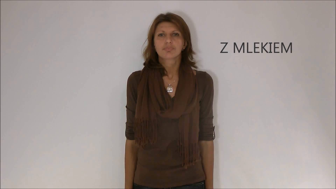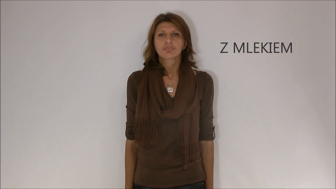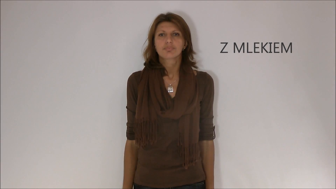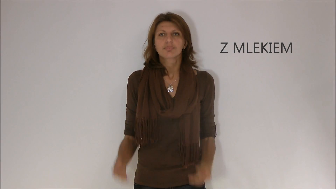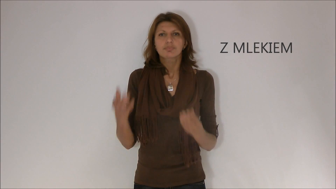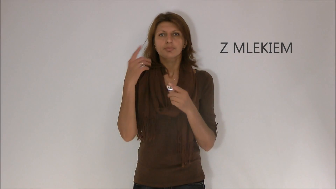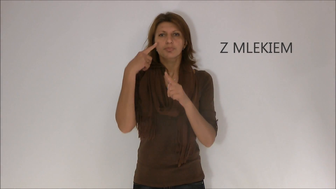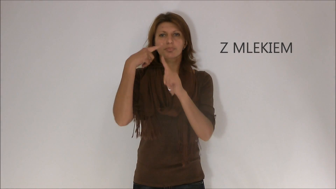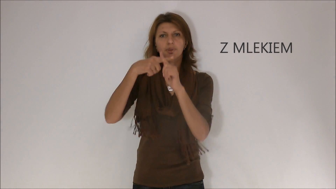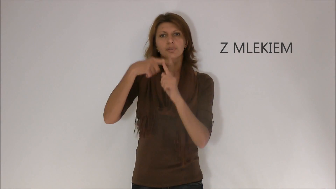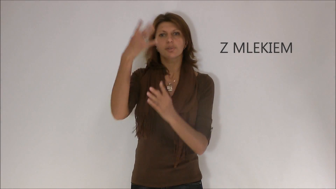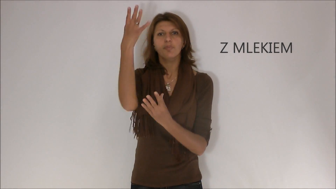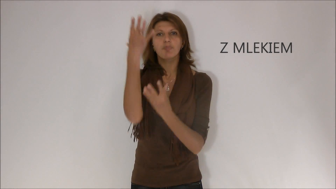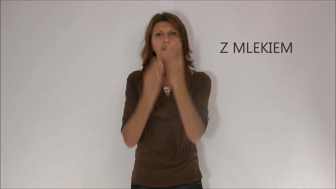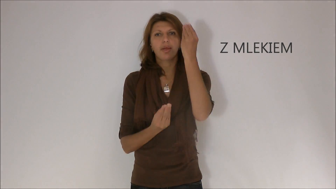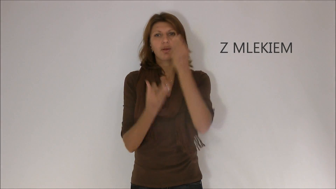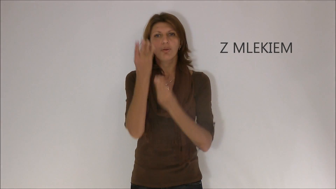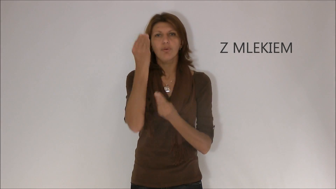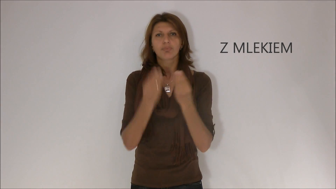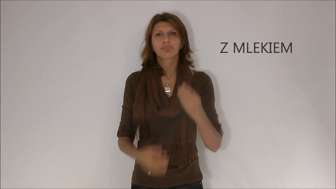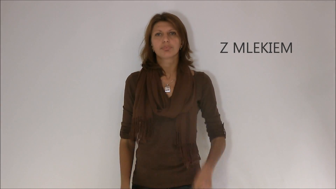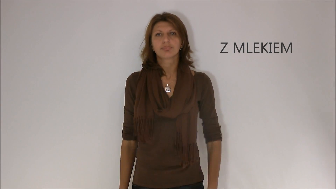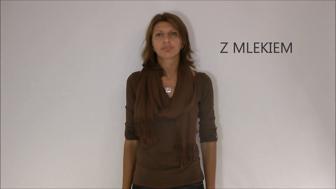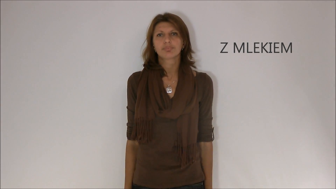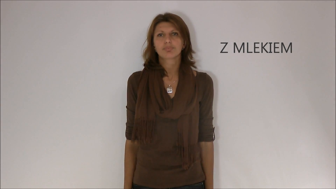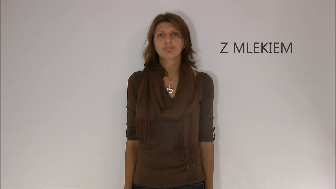Z MLEKIEM